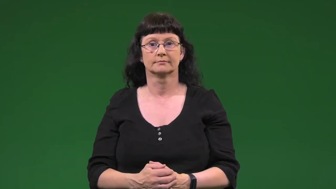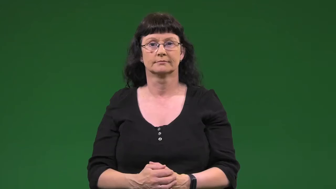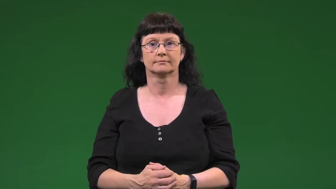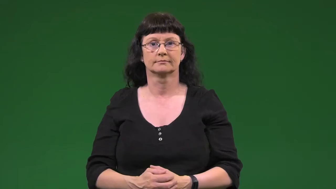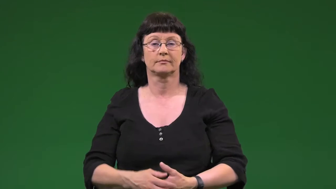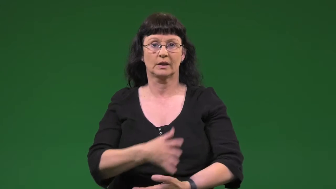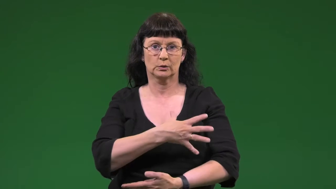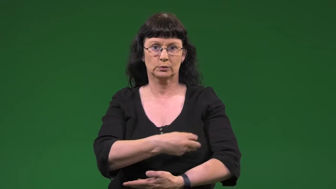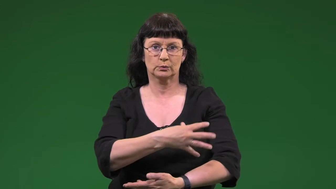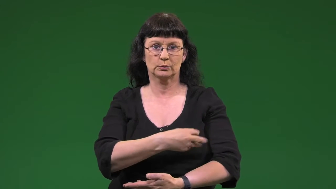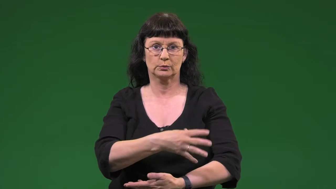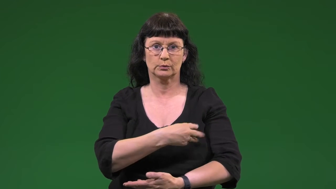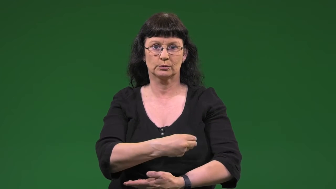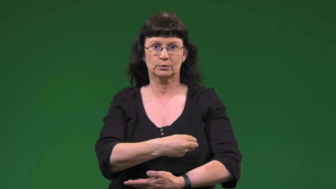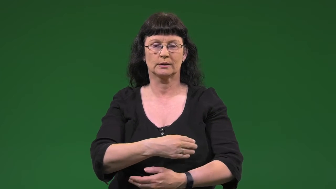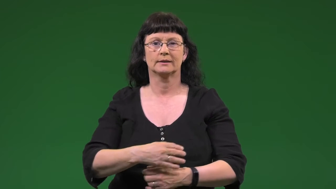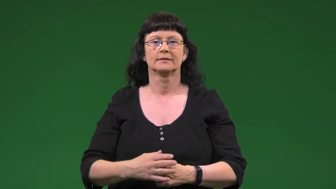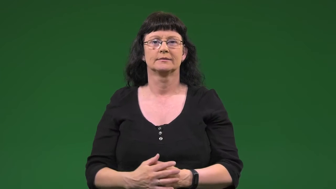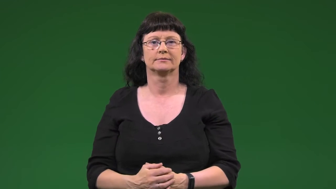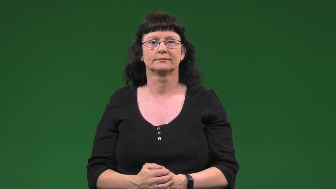Gefa brjóst